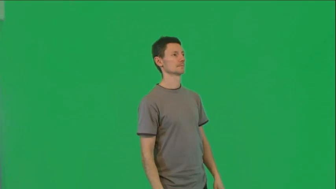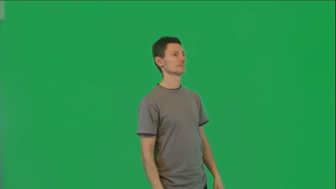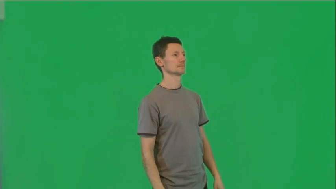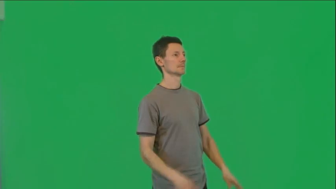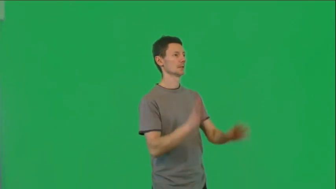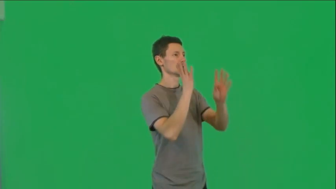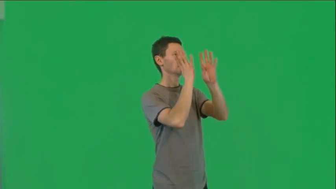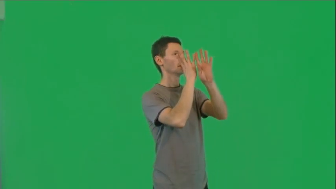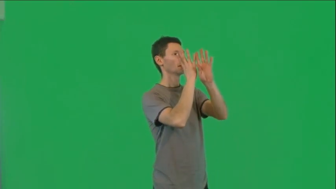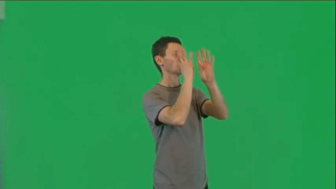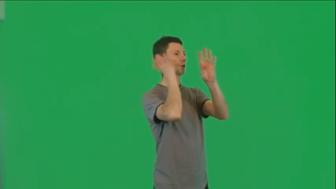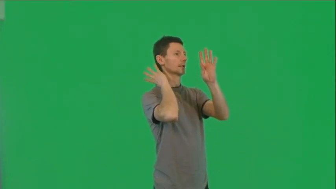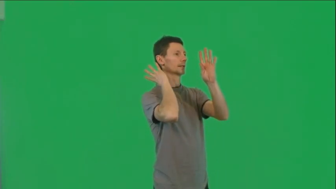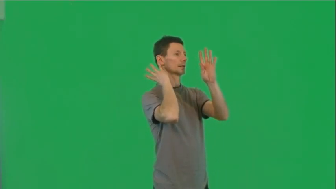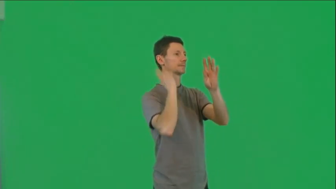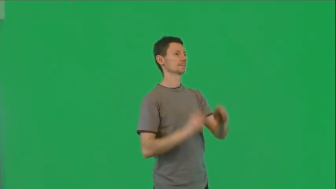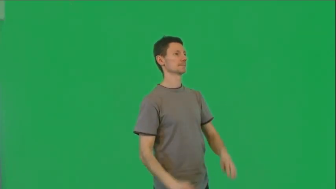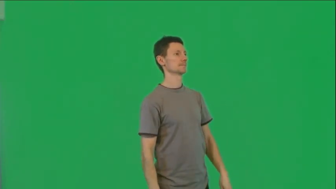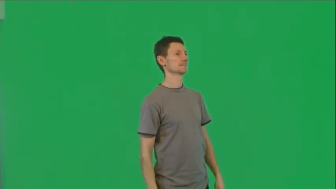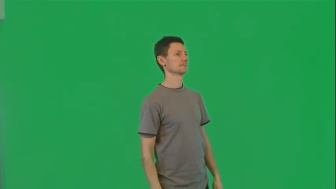kolejka